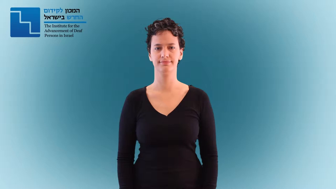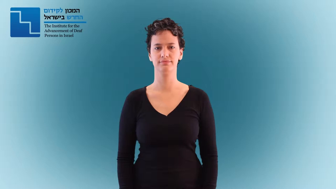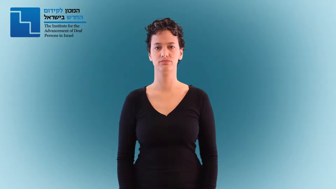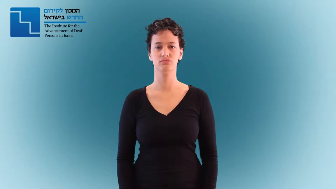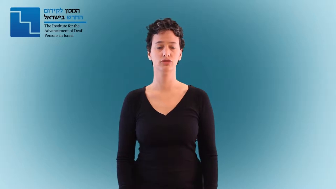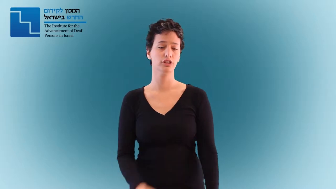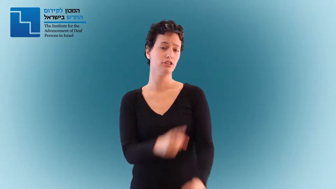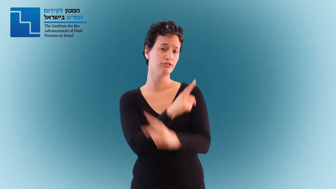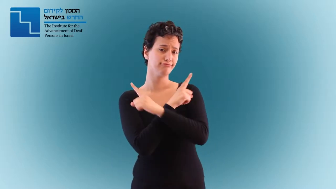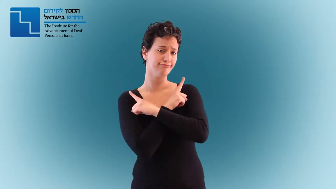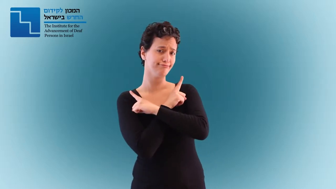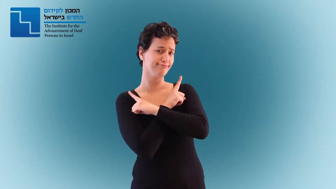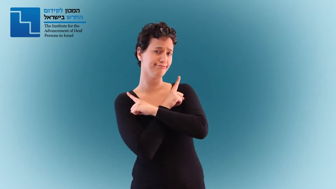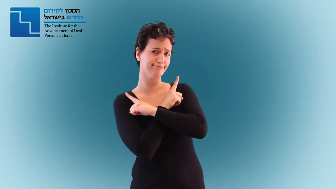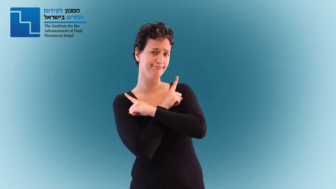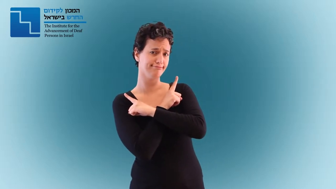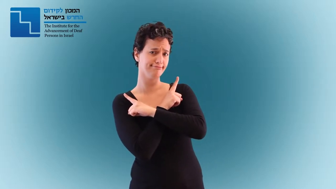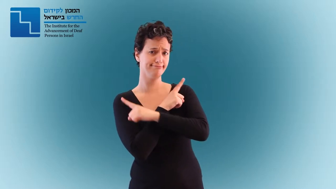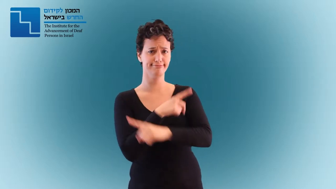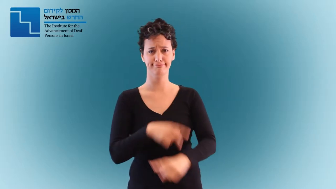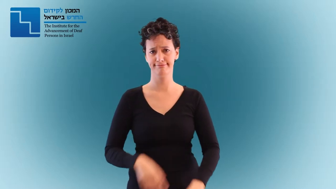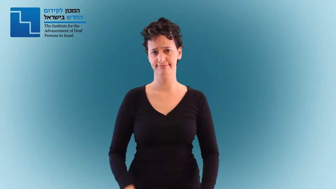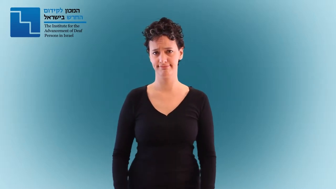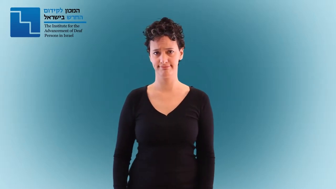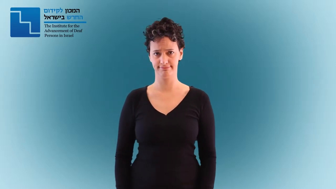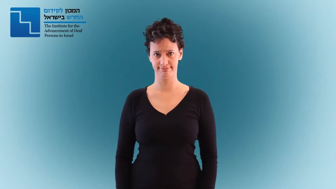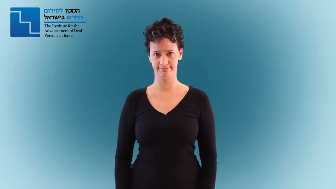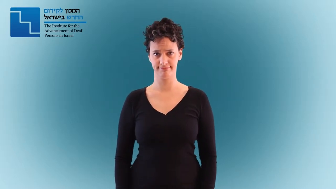ניטרלי